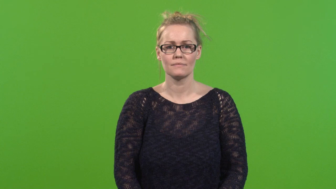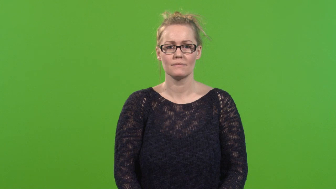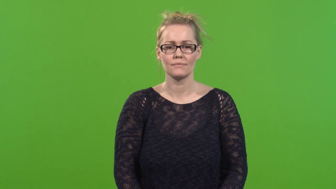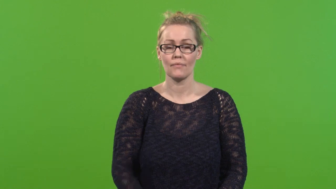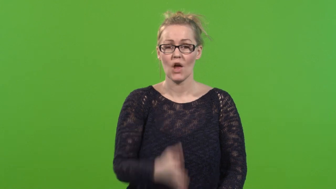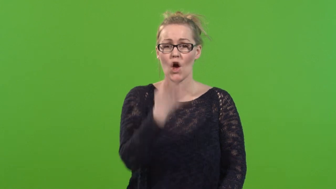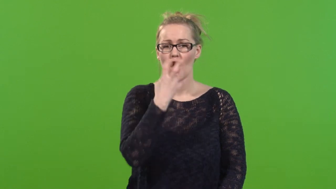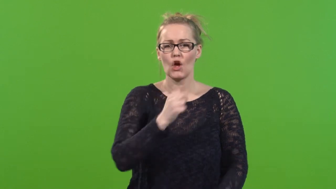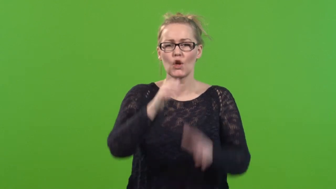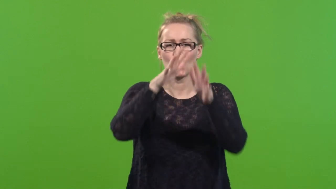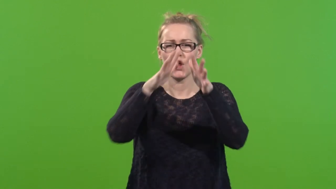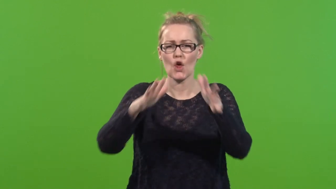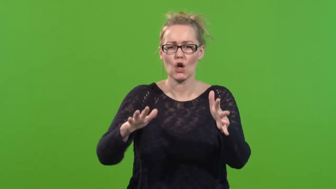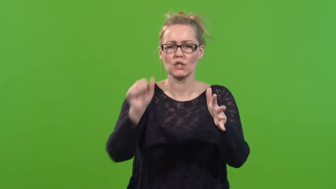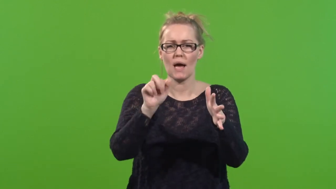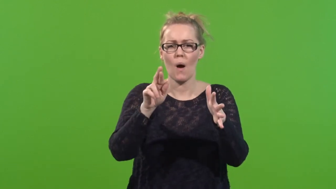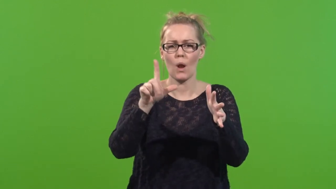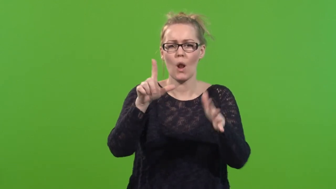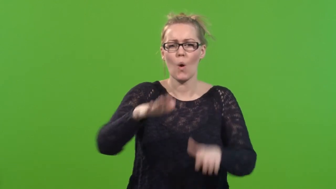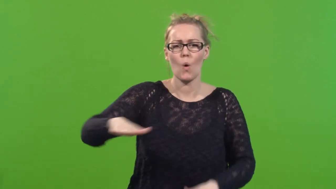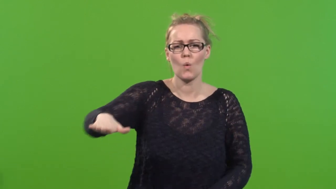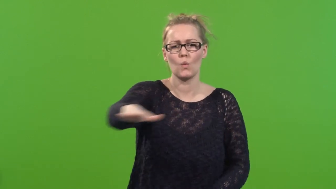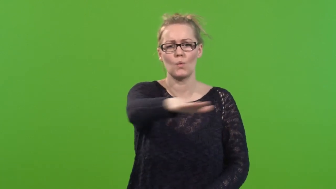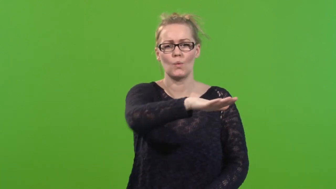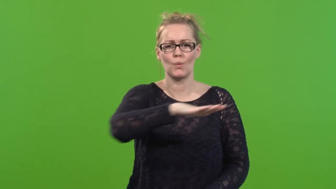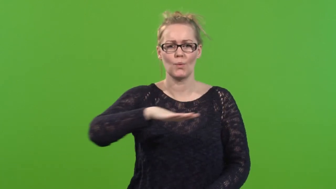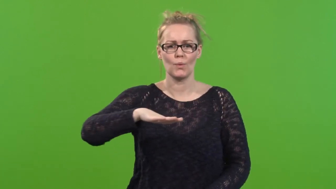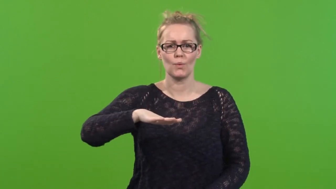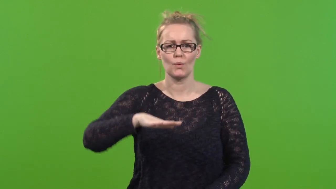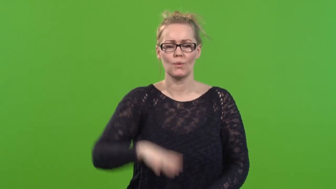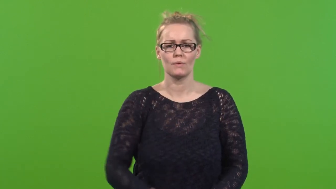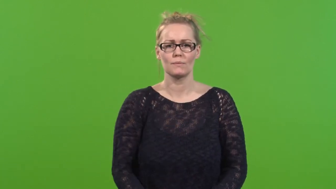Jökulsárlón